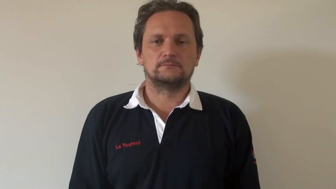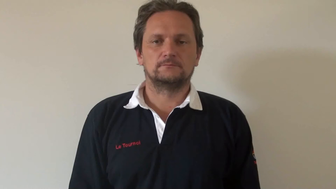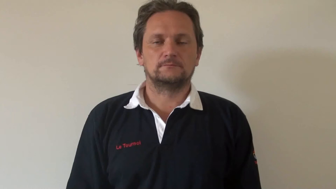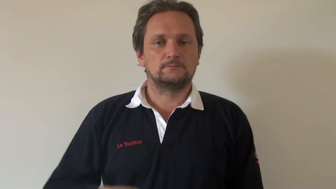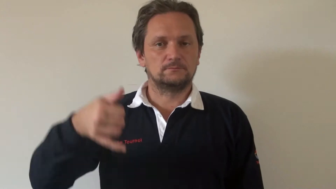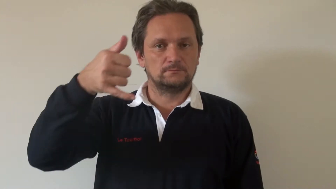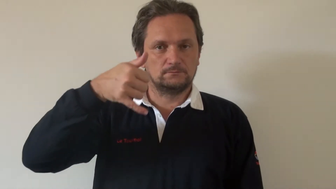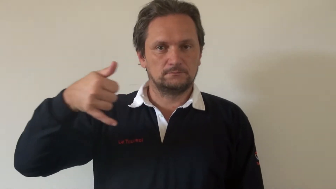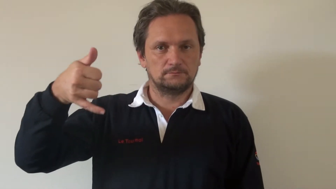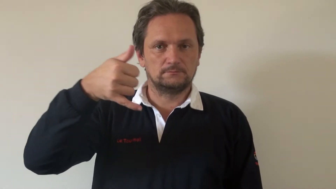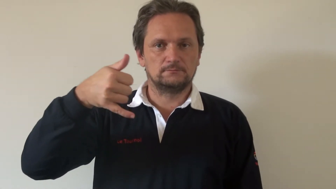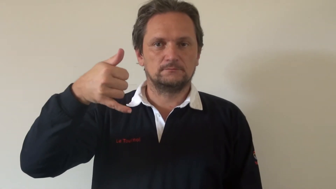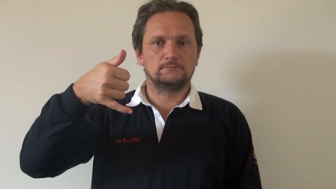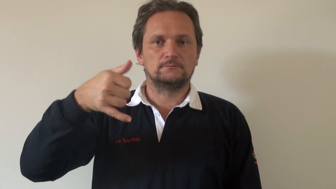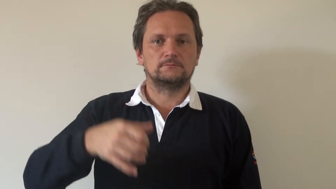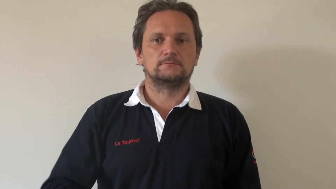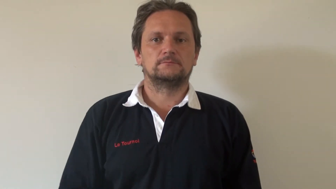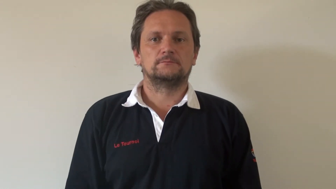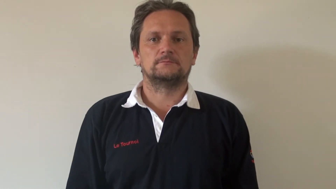Maire-Thérèse l'huillier